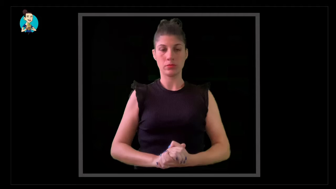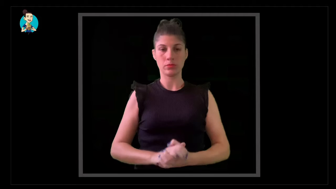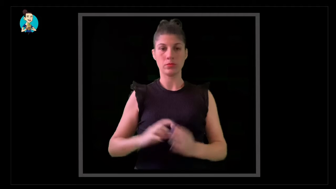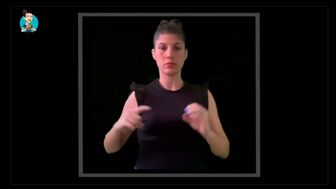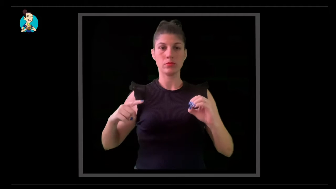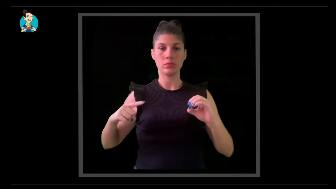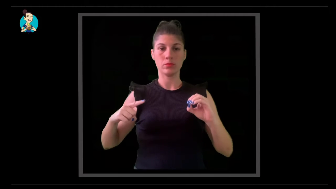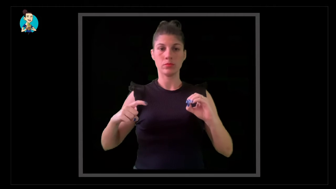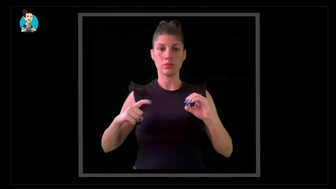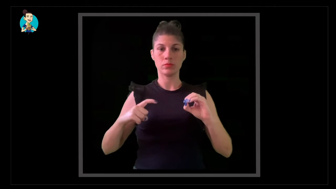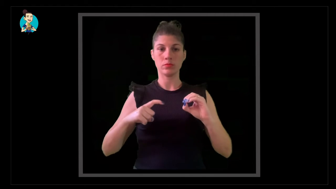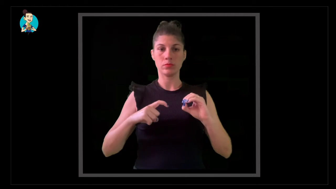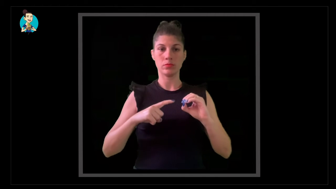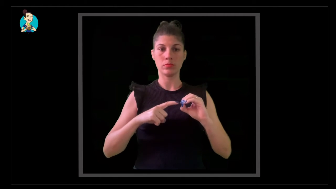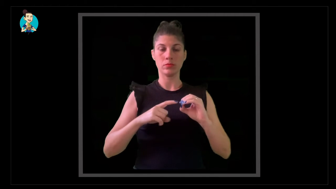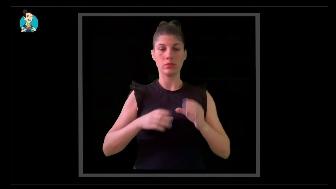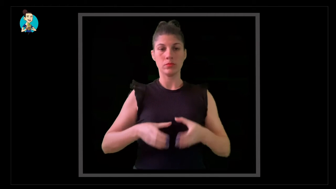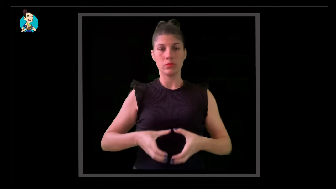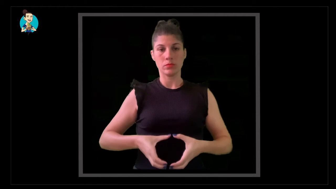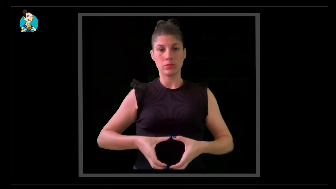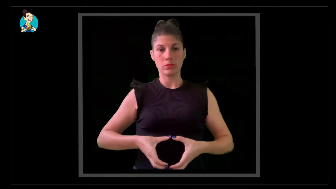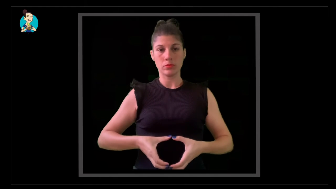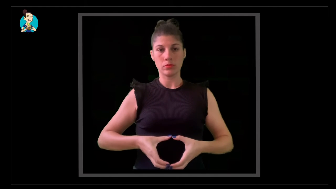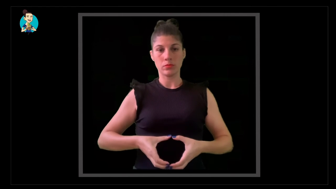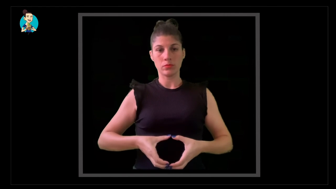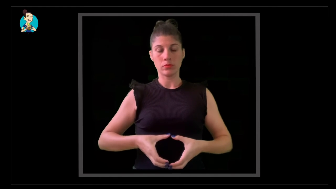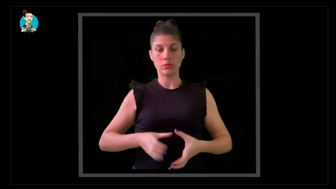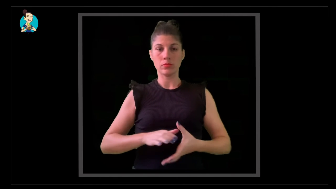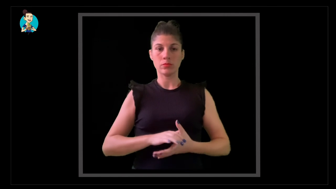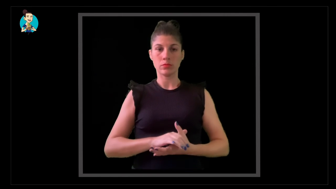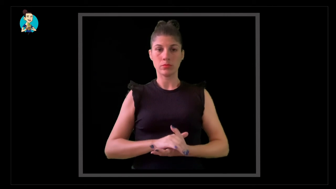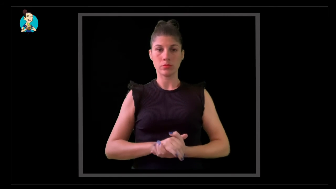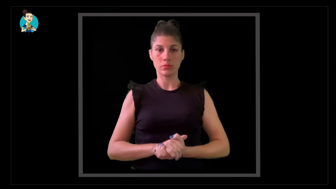ZIGOTO